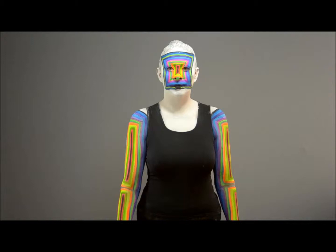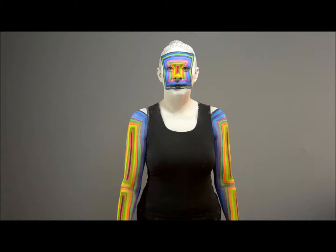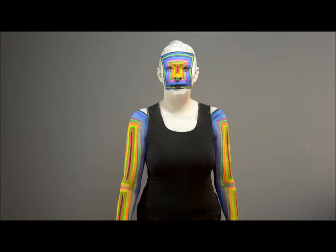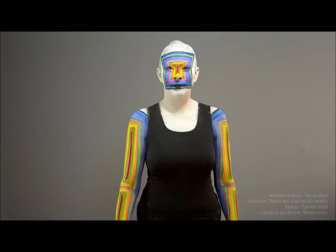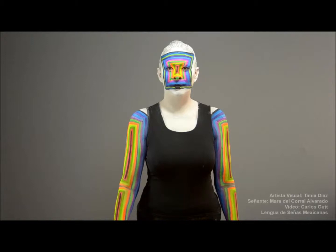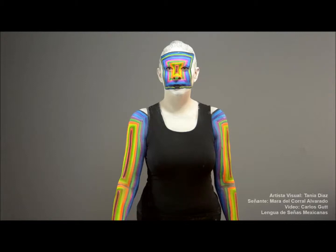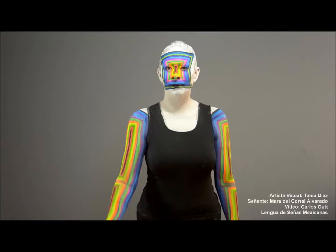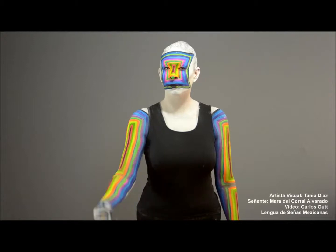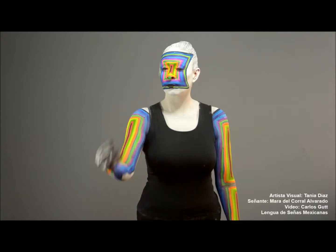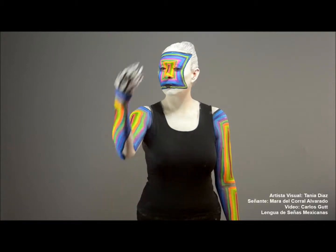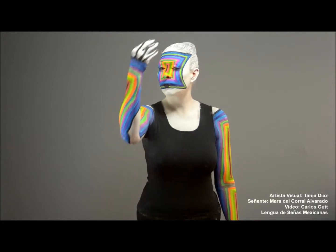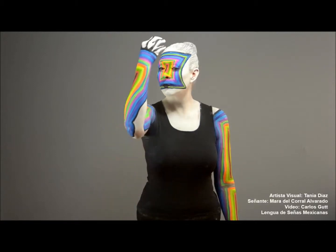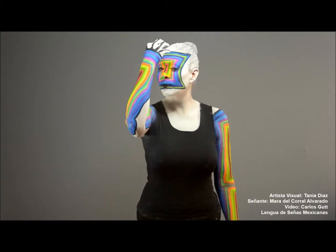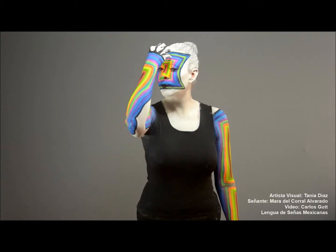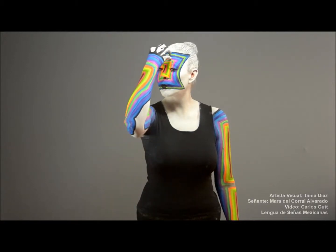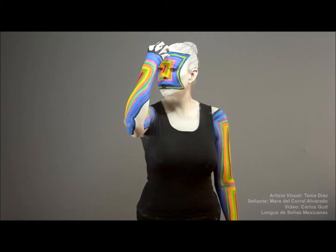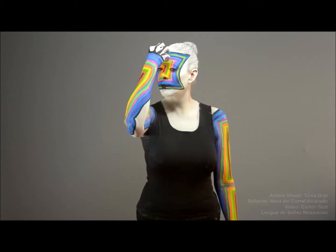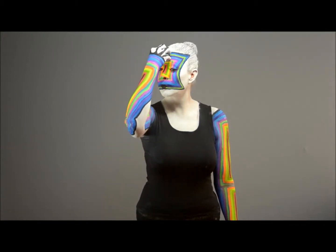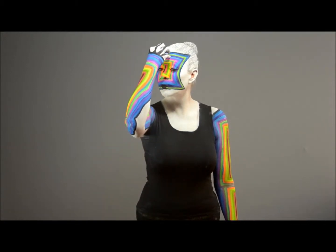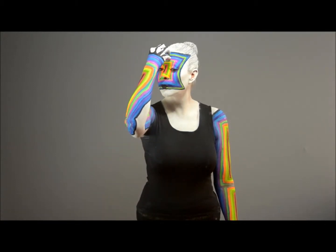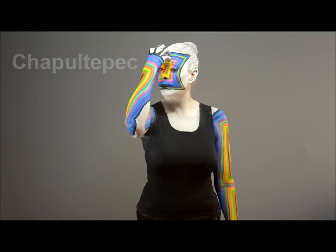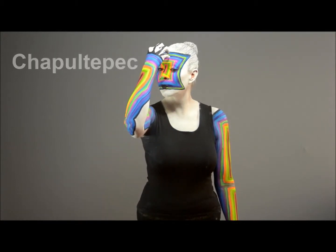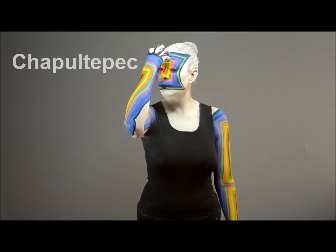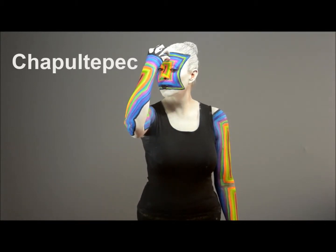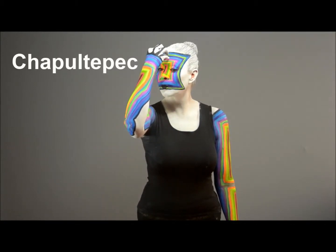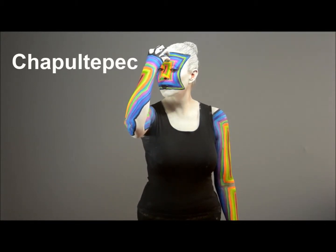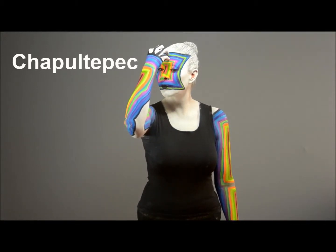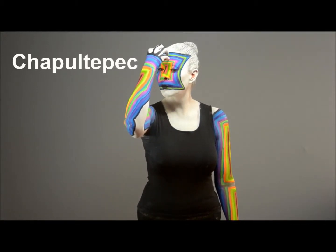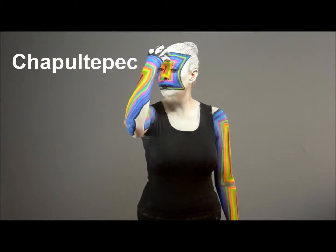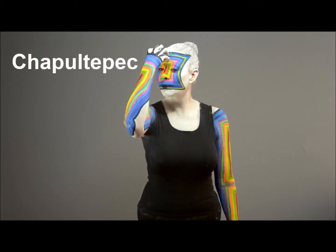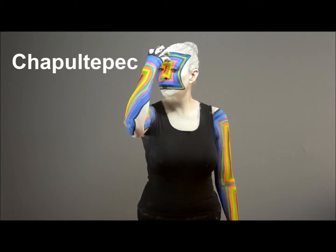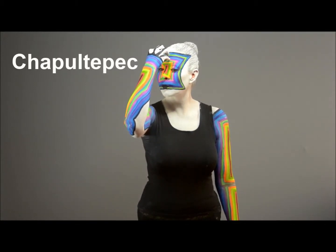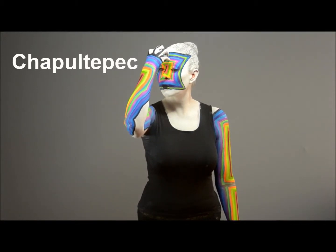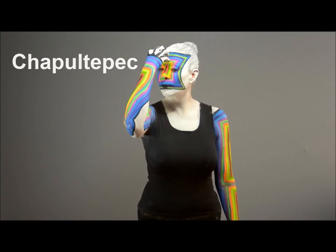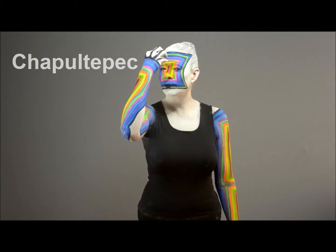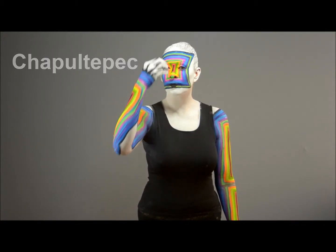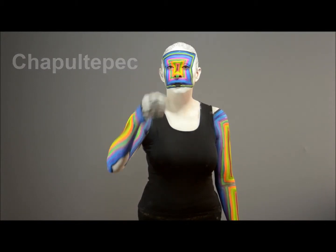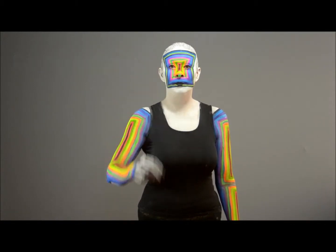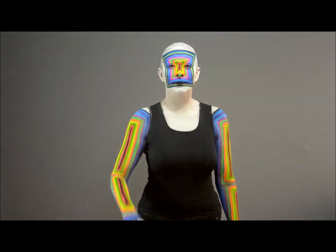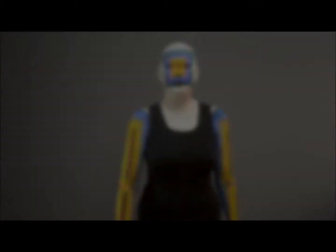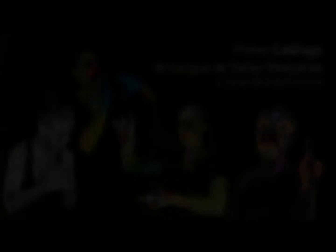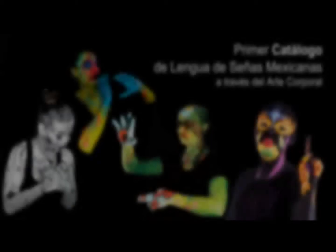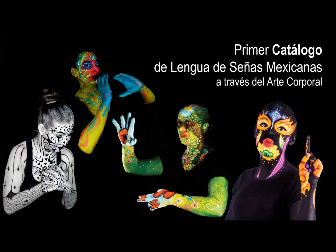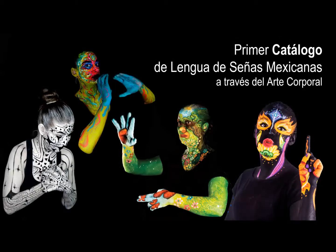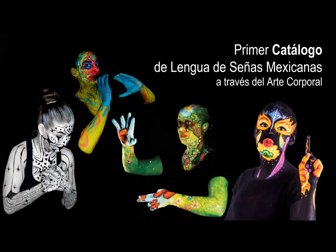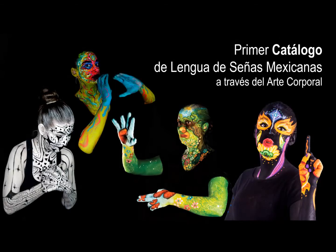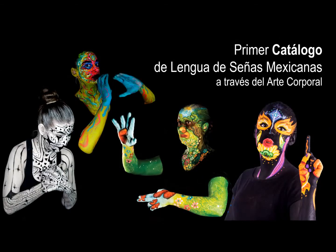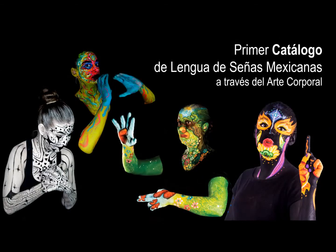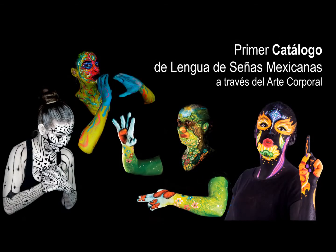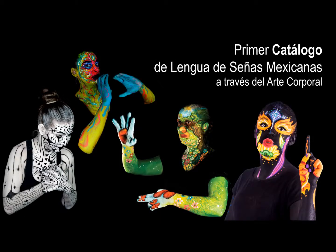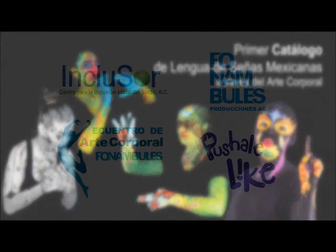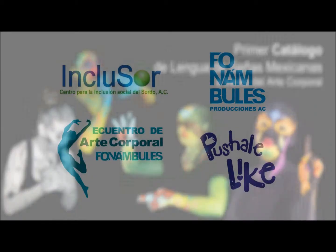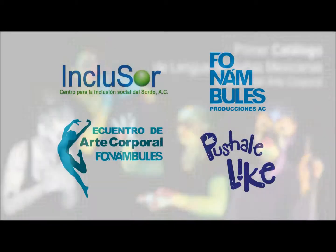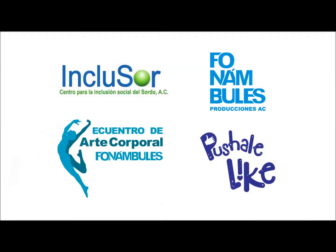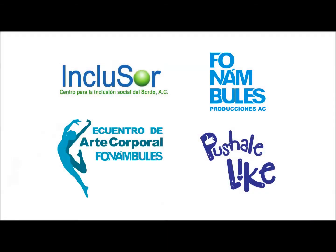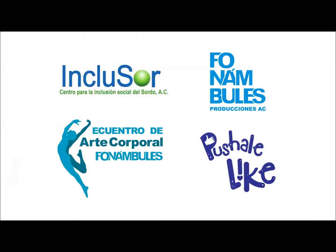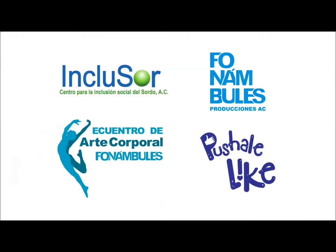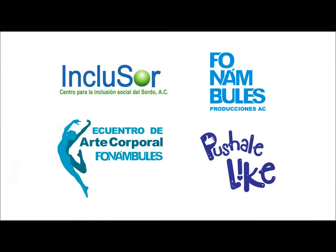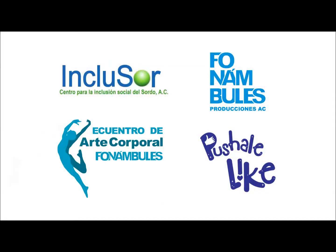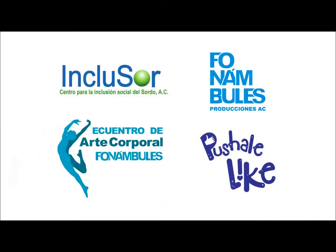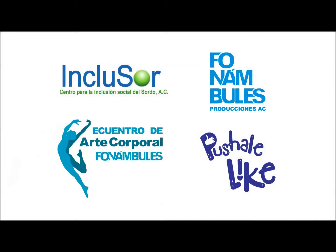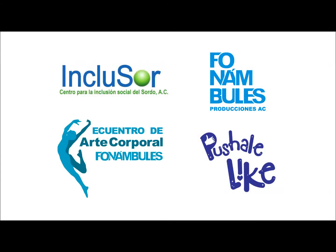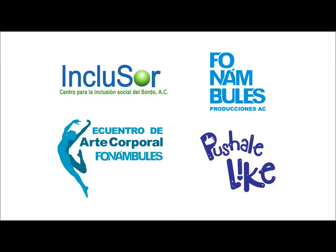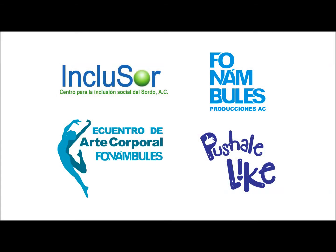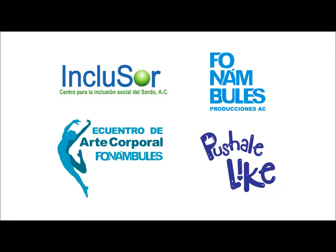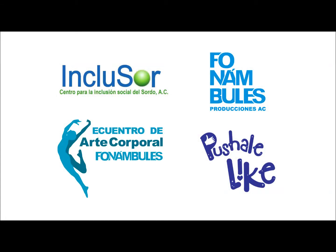CHAPULTEPEC